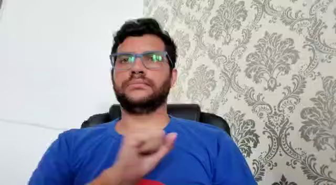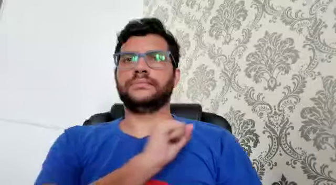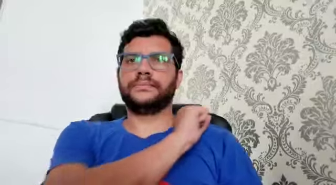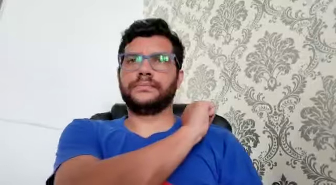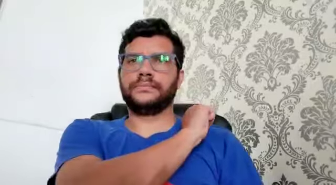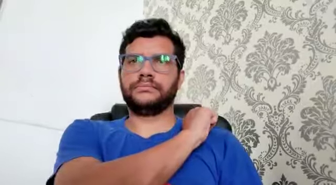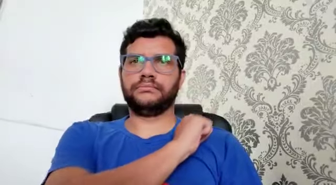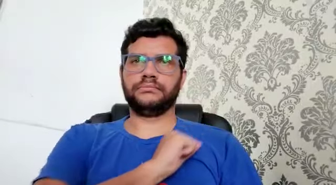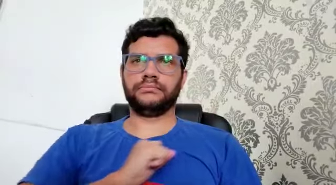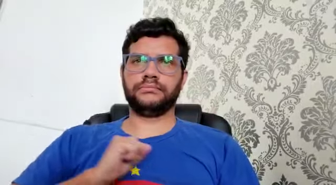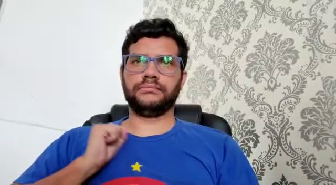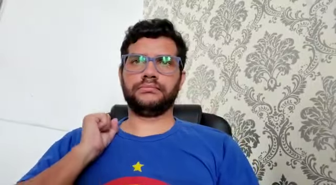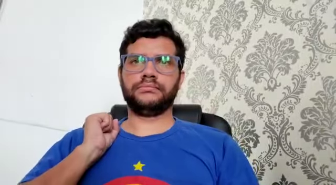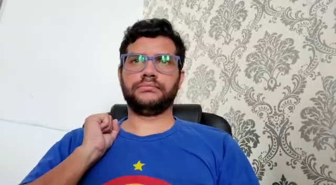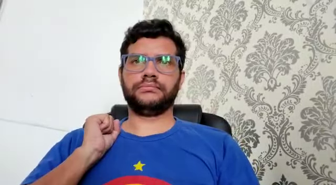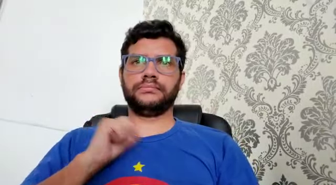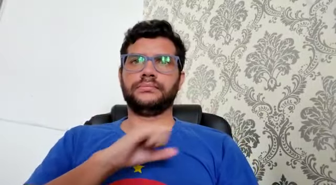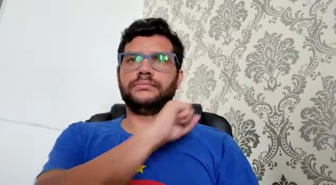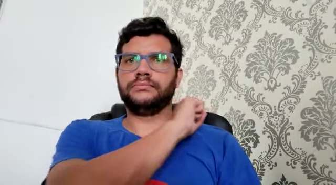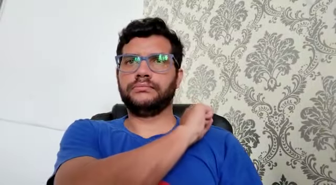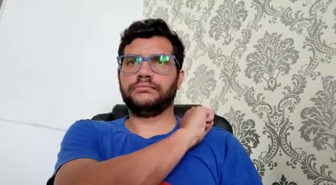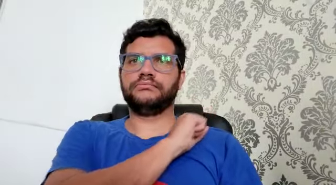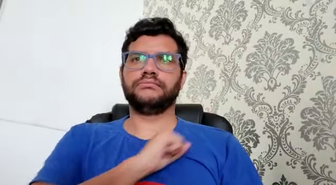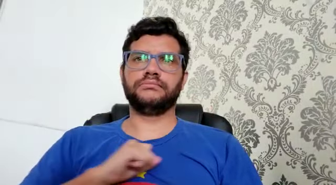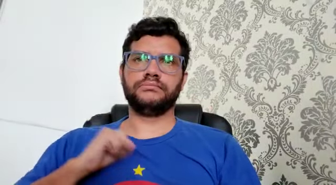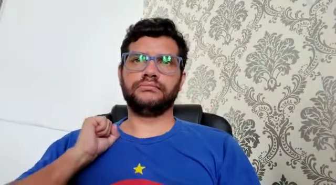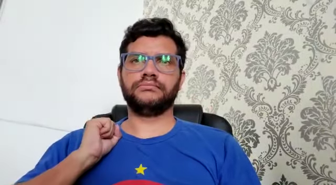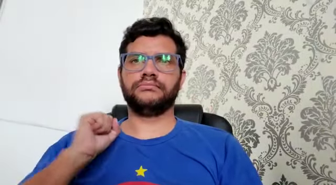Sócrates